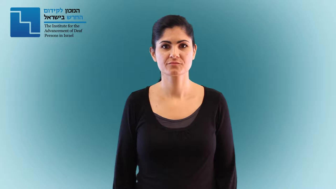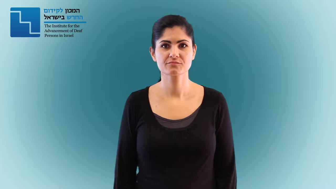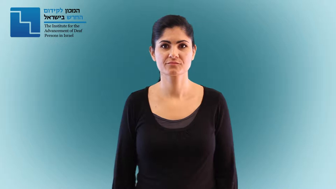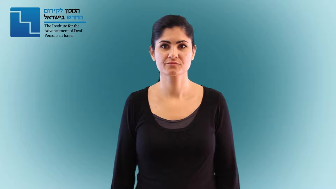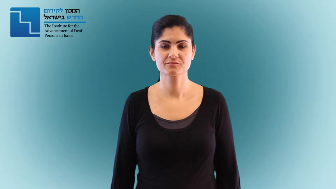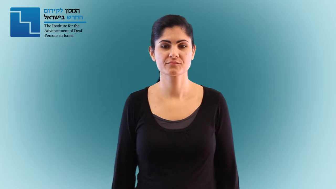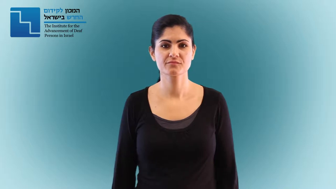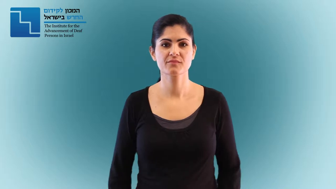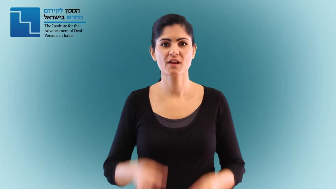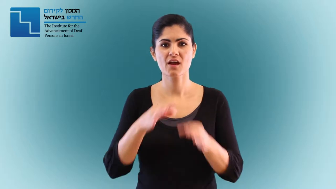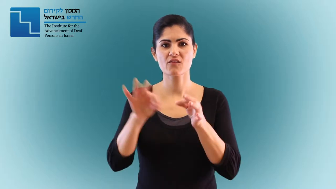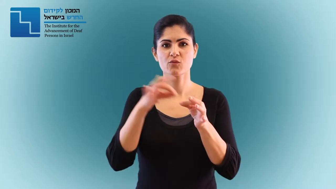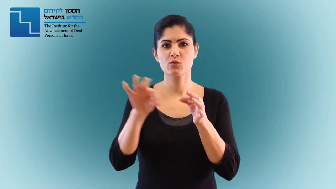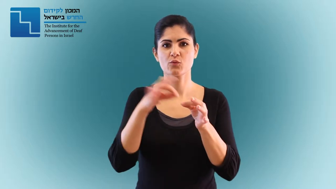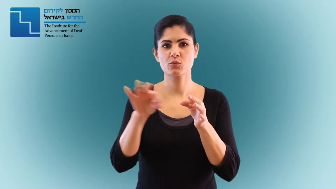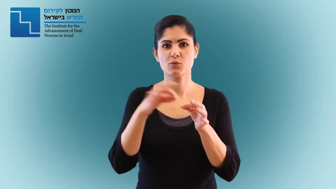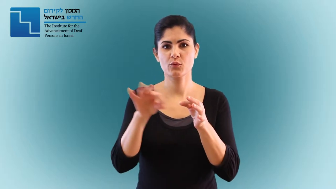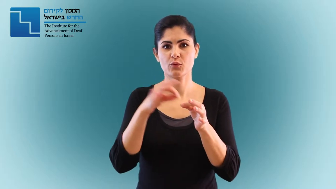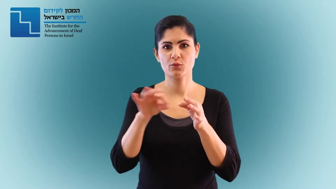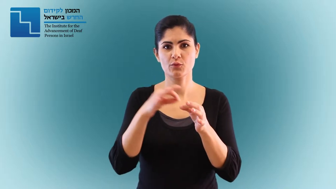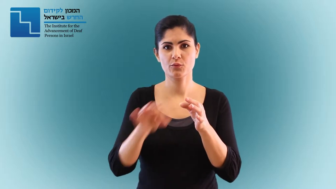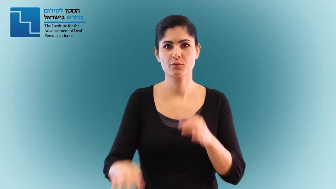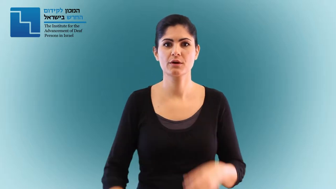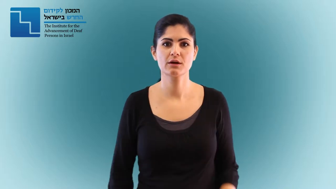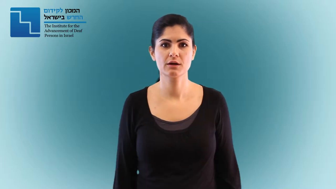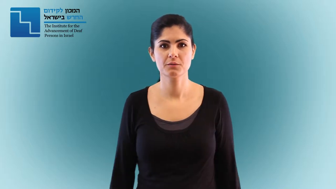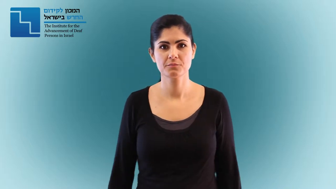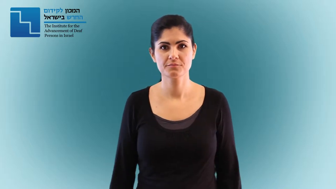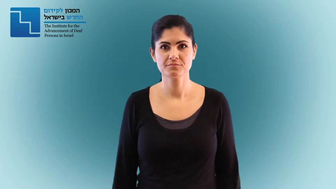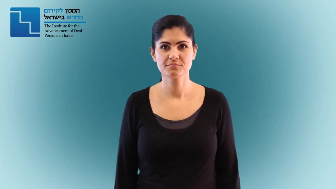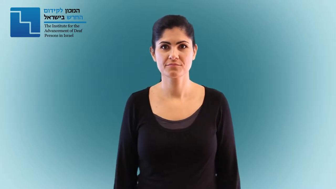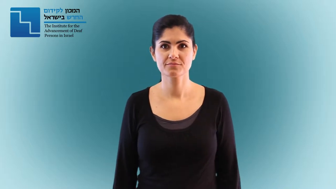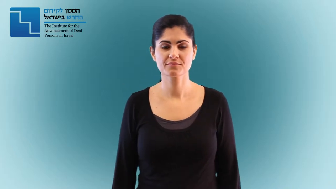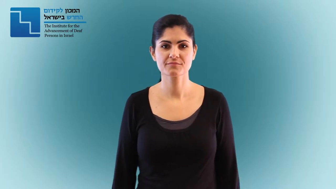גפרור